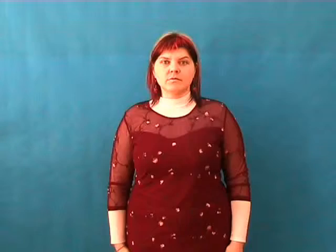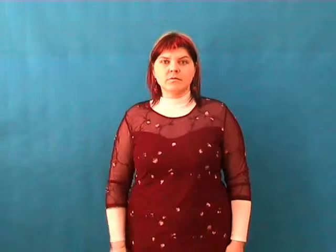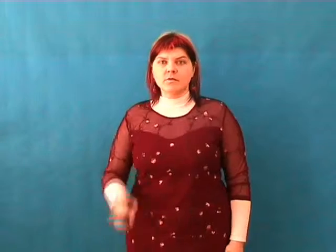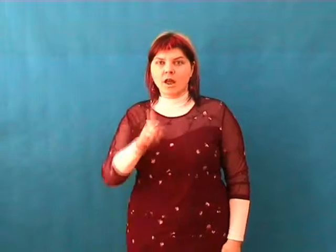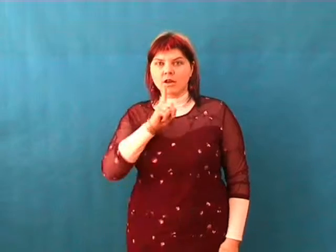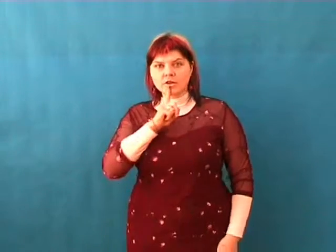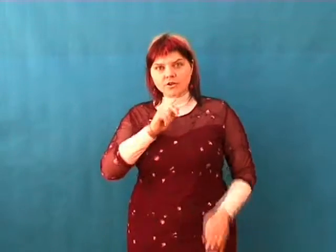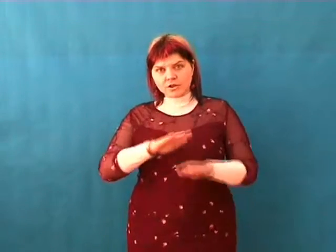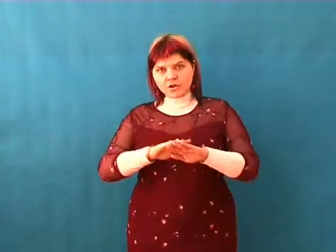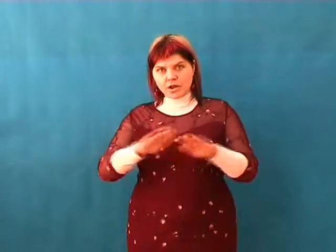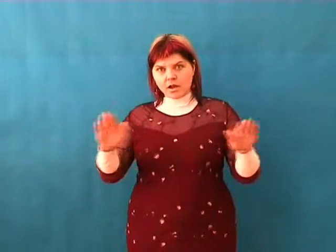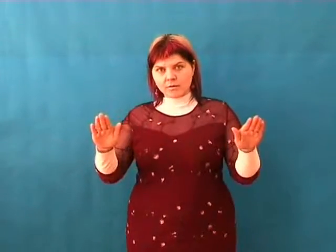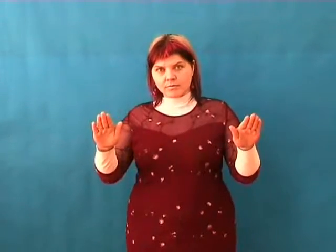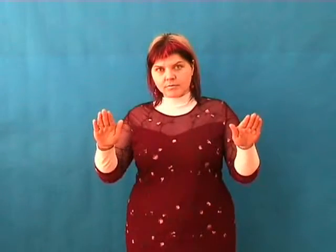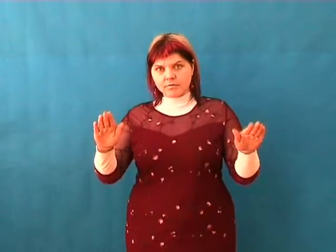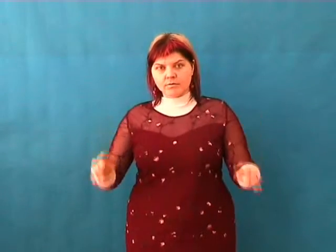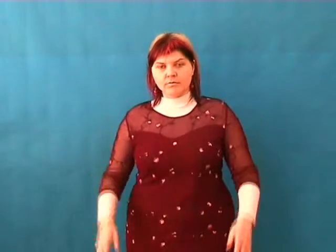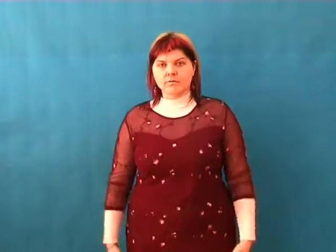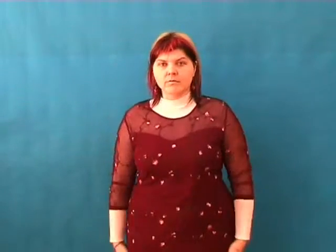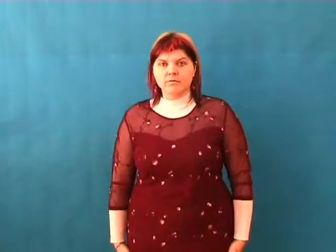cisza